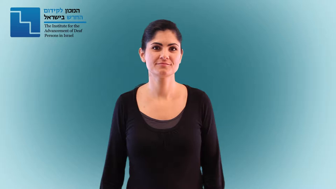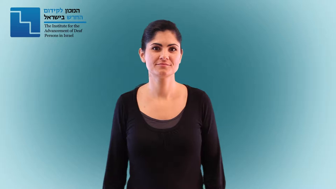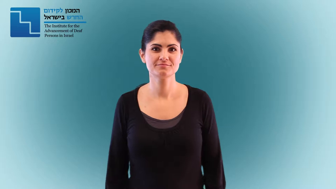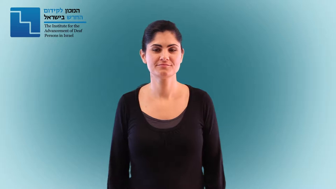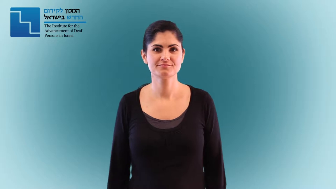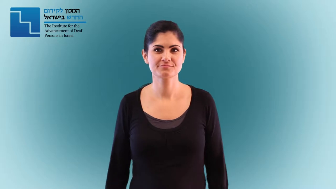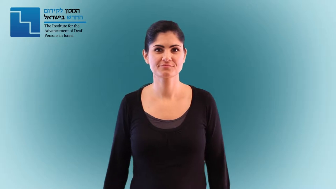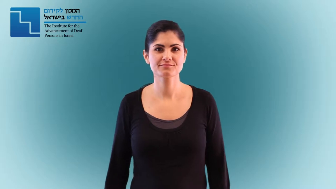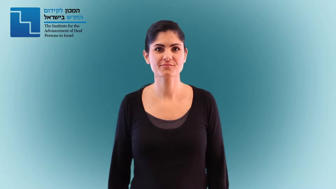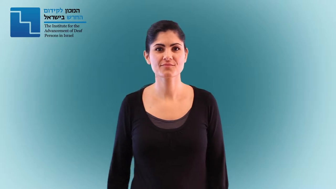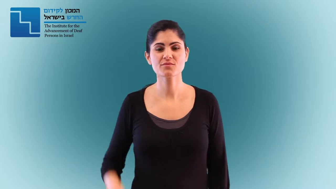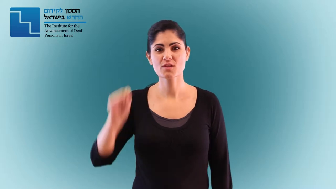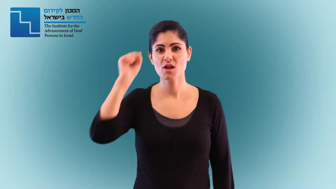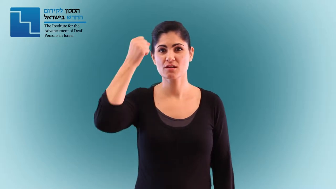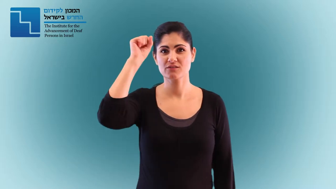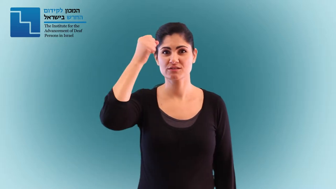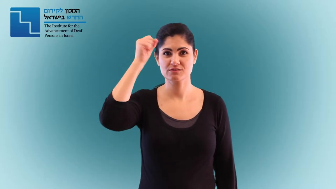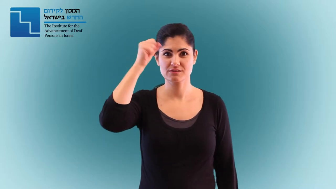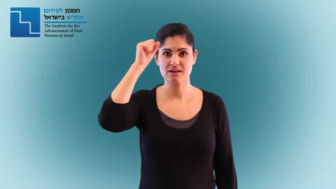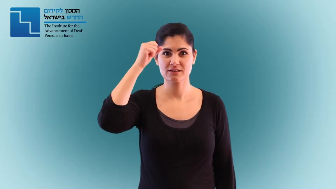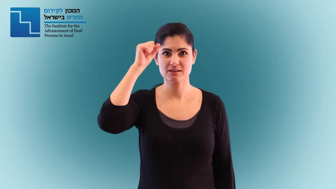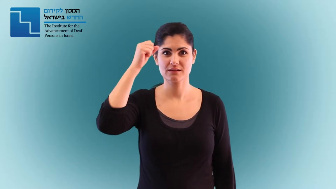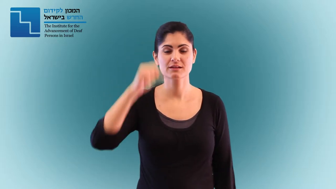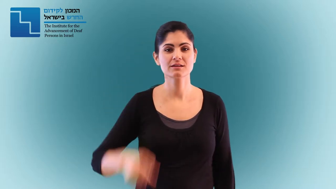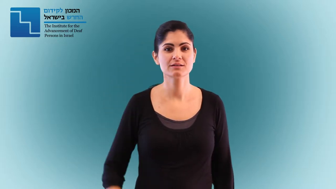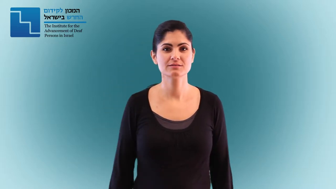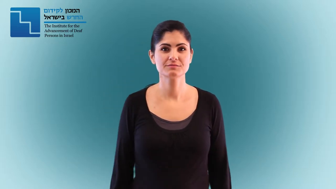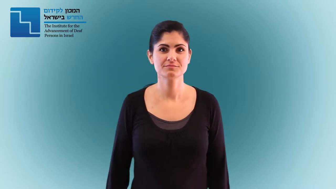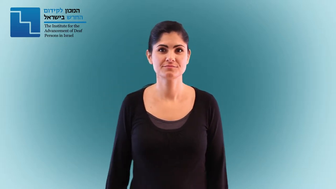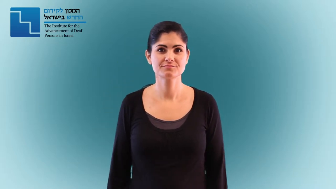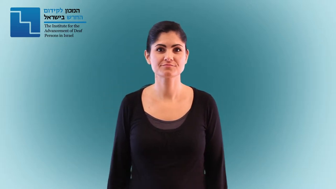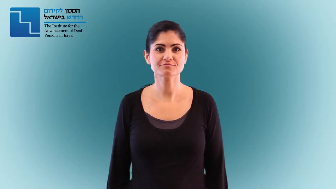עובד סוציאלי